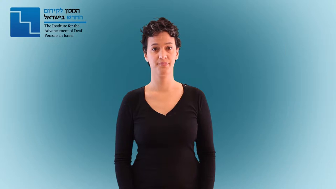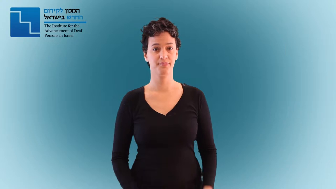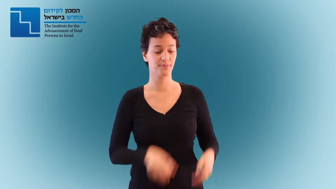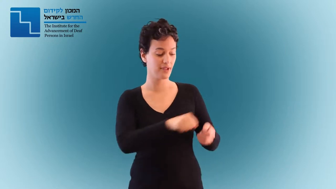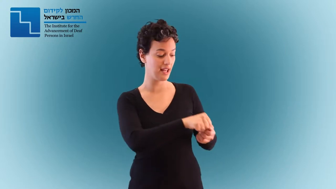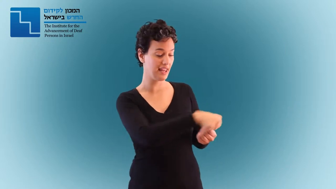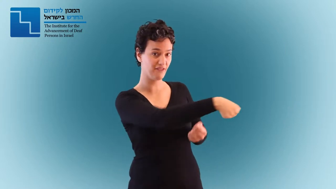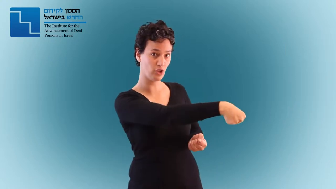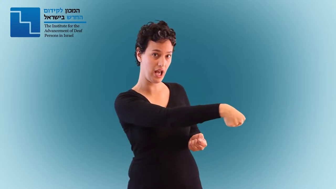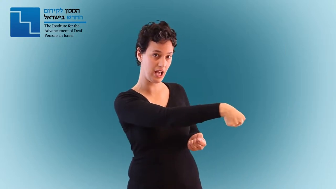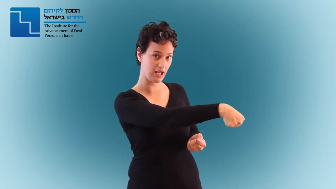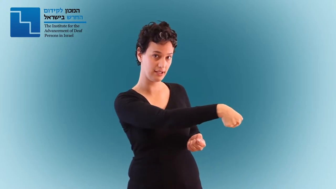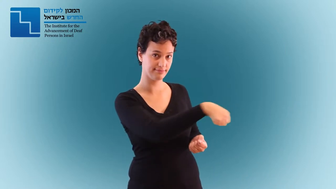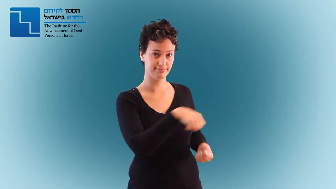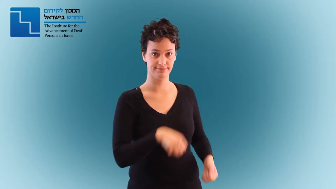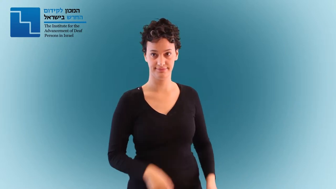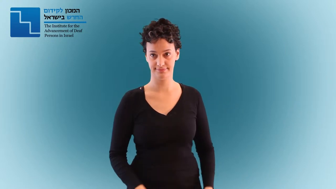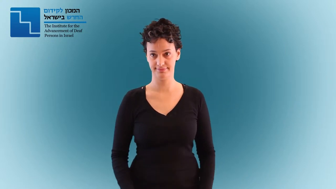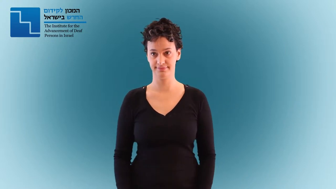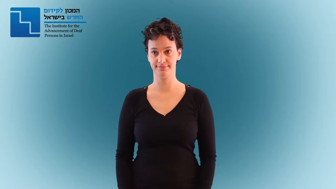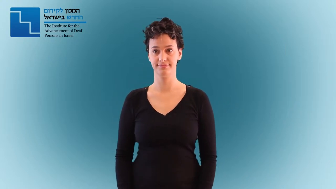לפתוח (תיק)